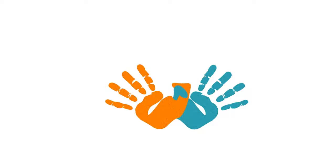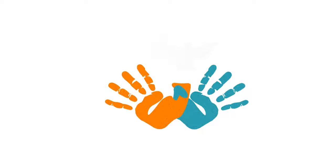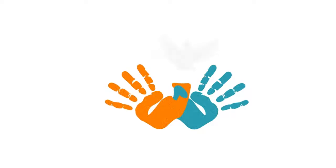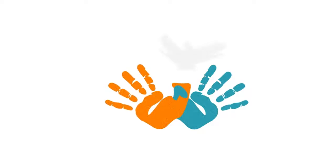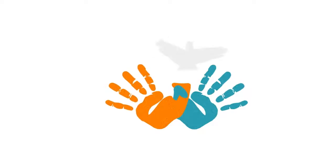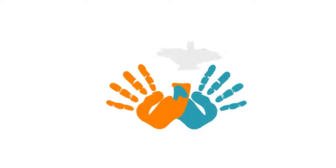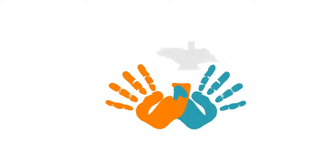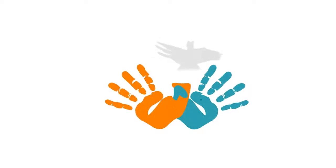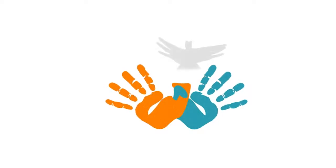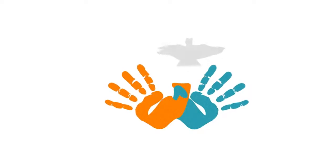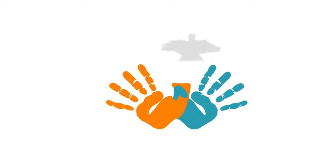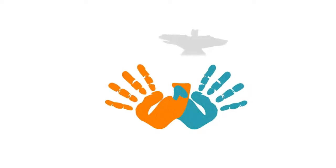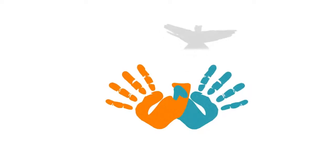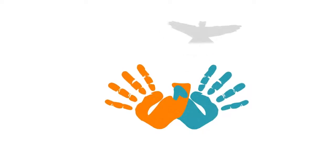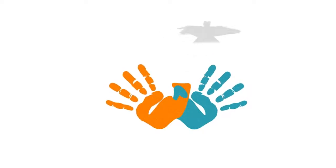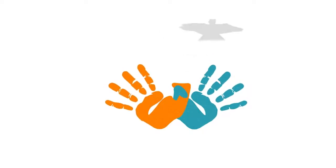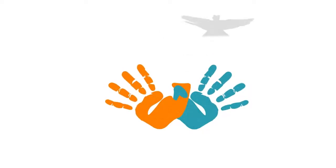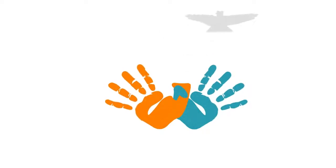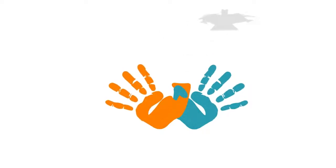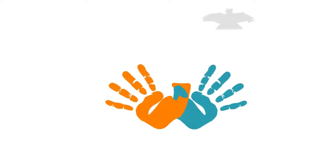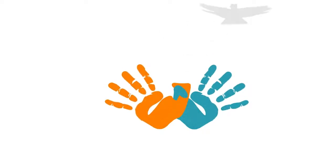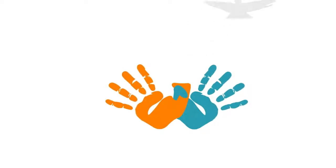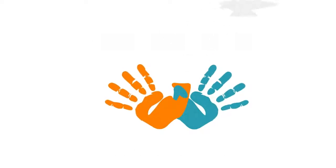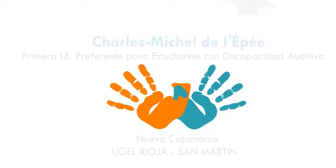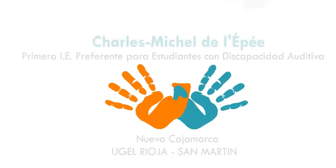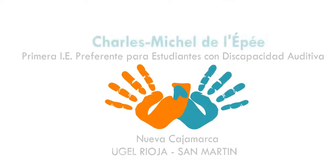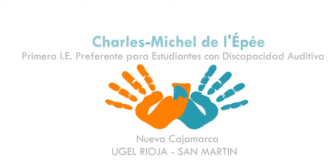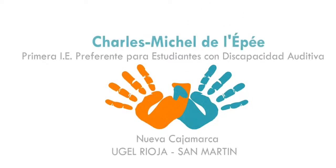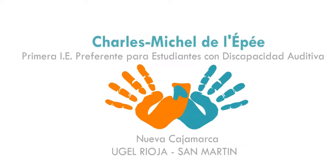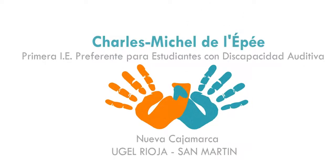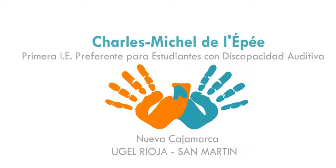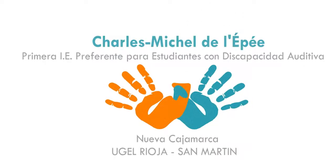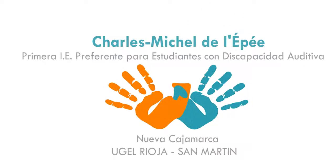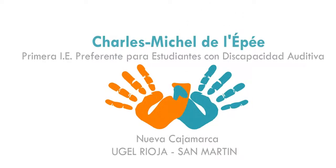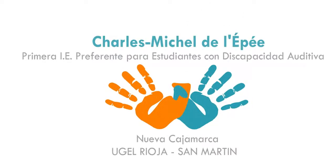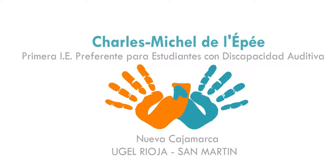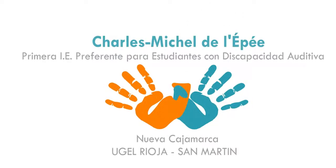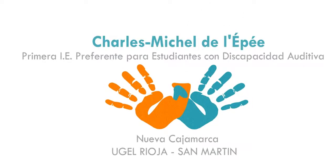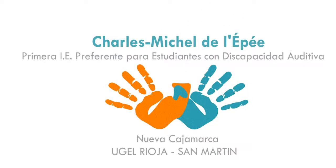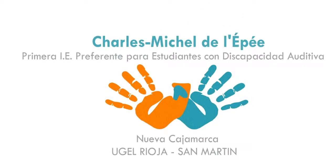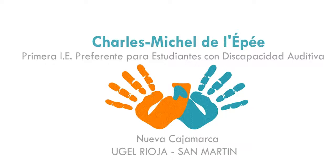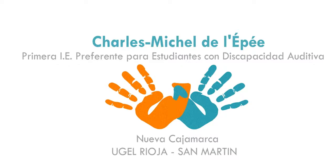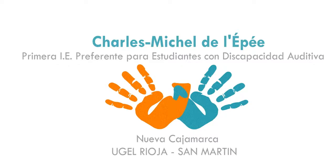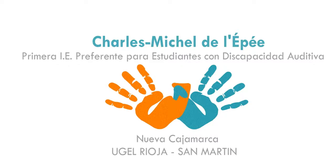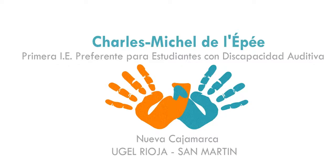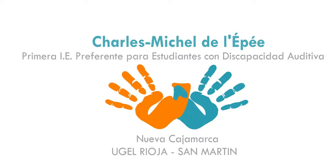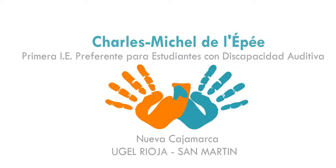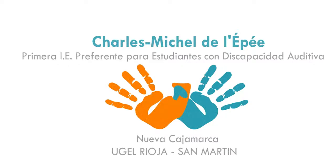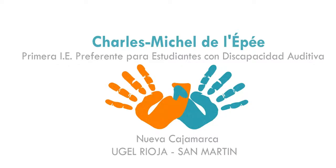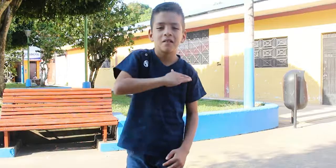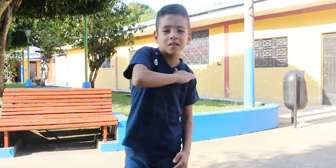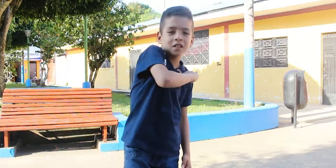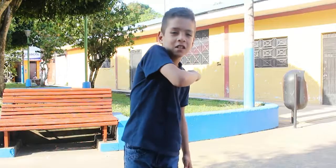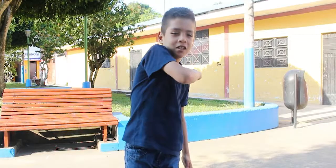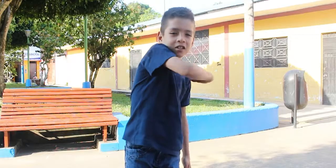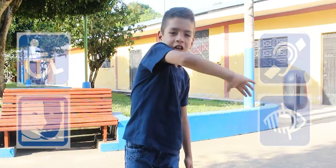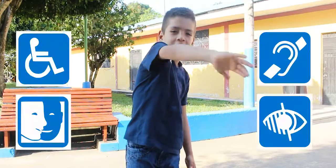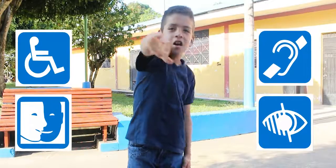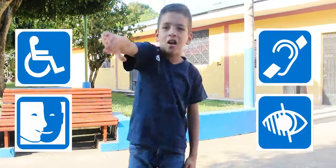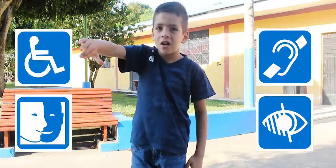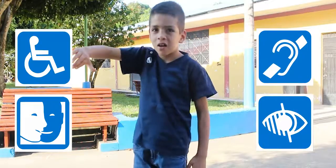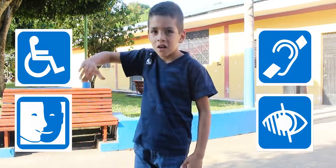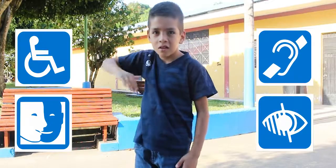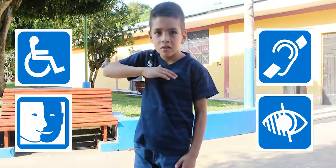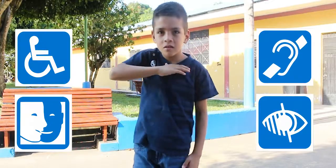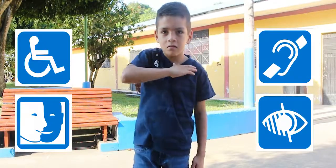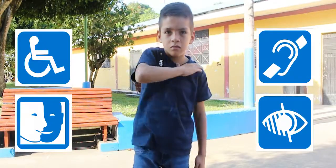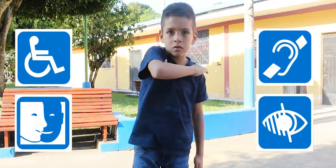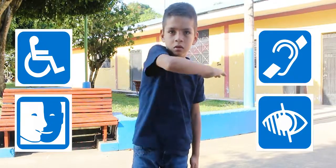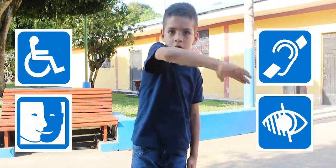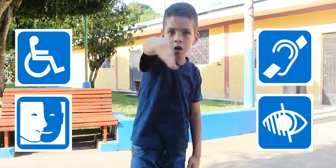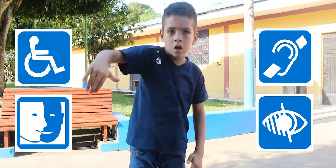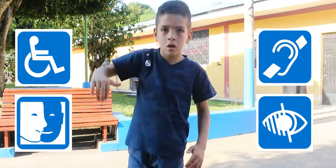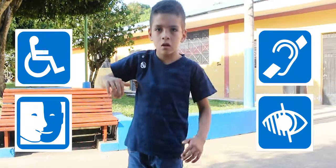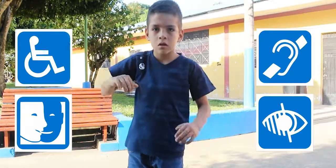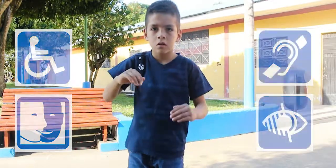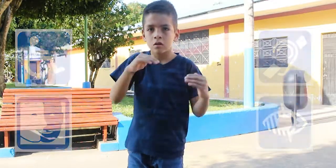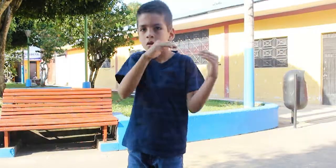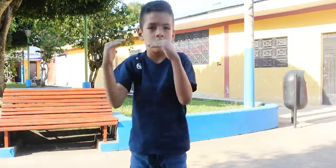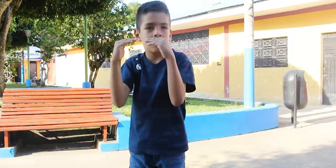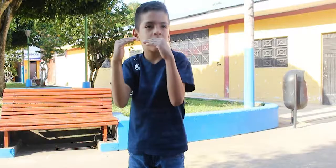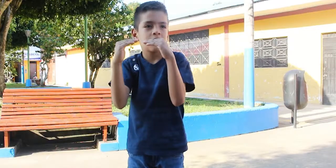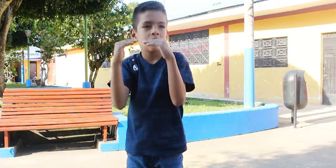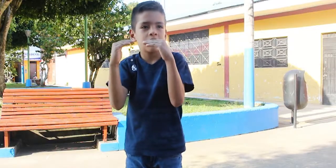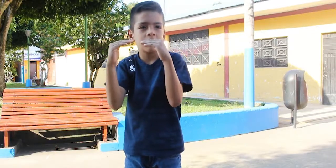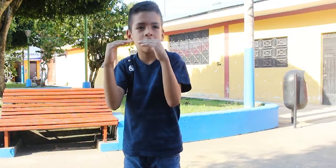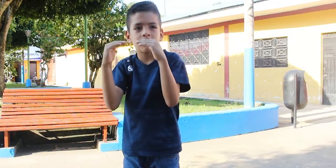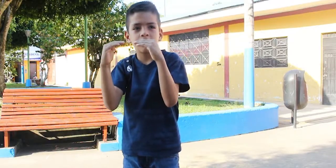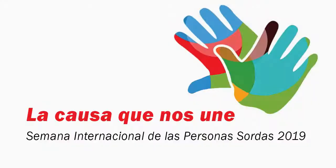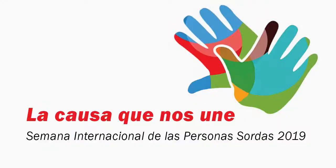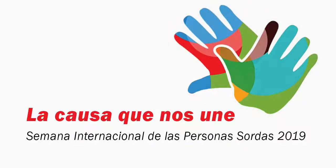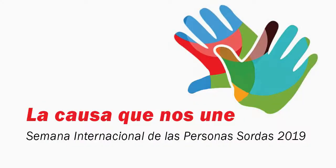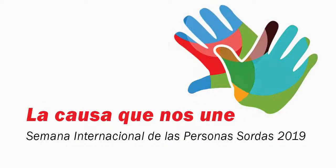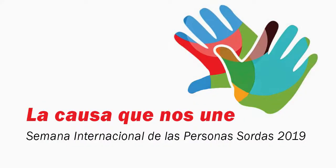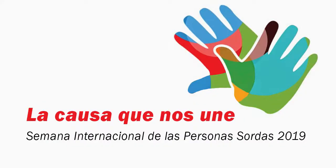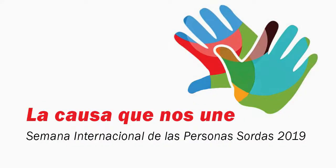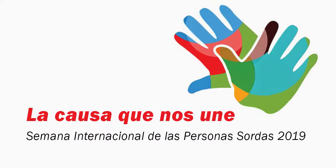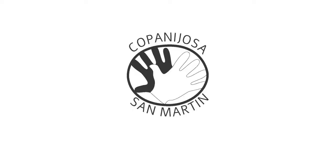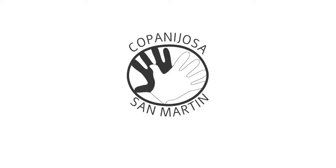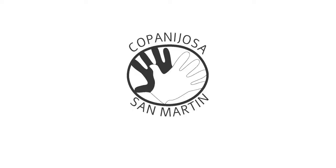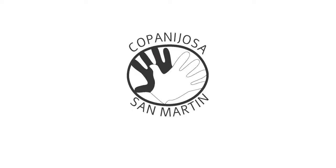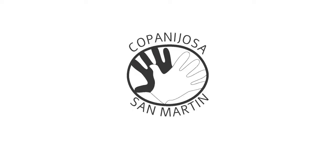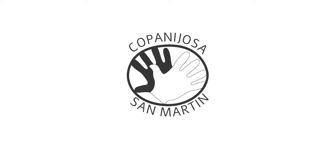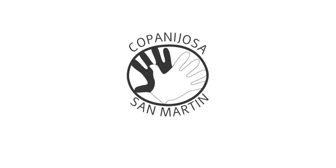Todos somos iguales